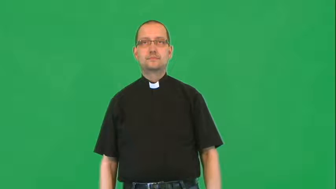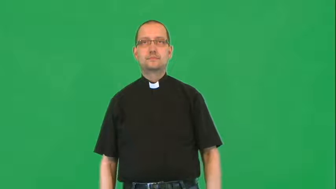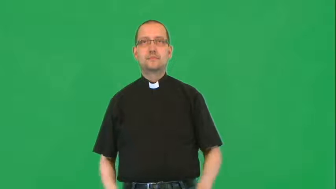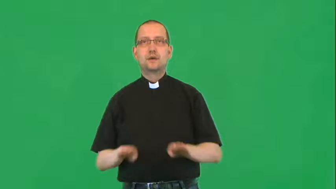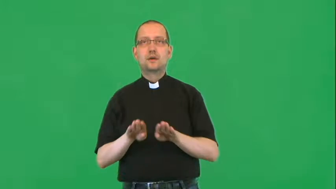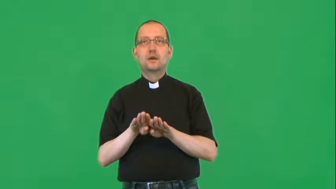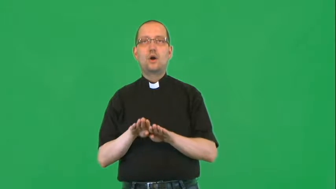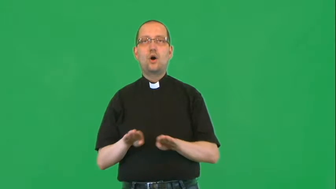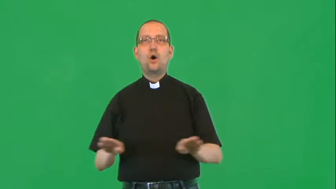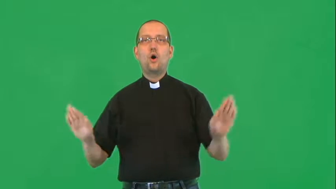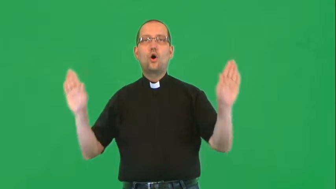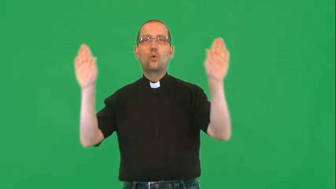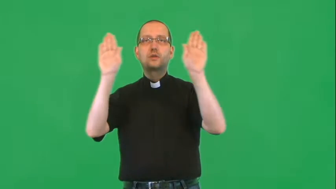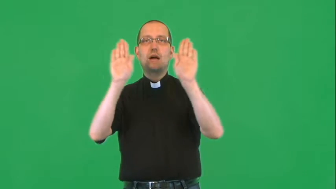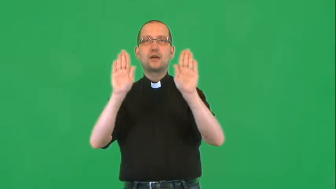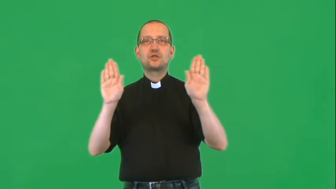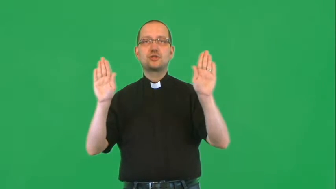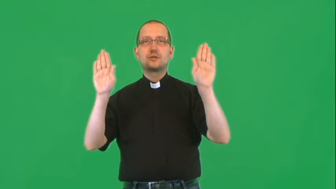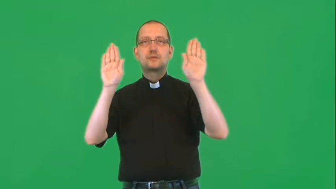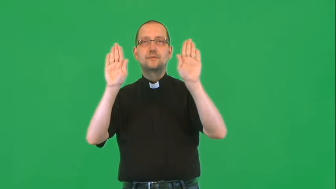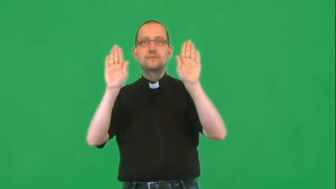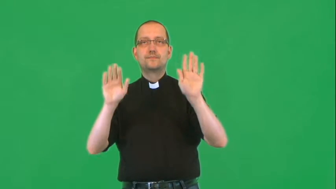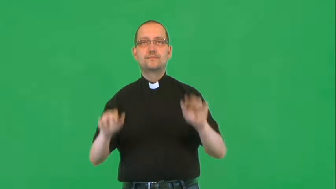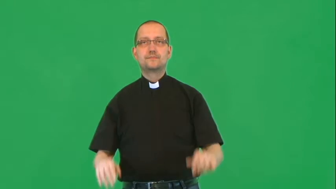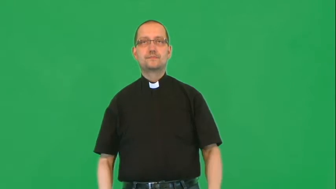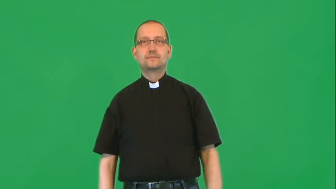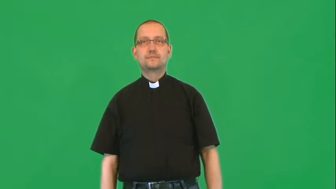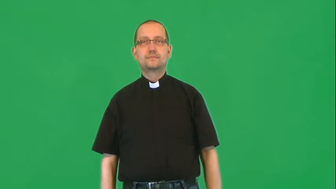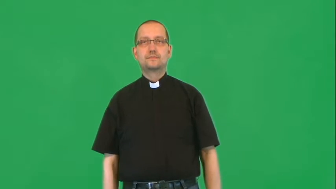ołtarz